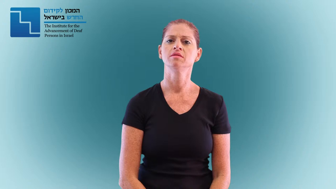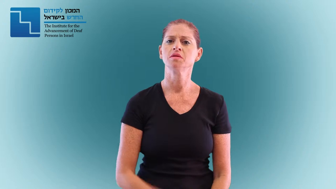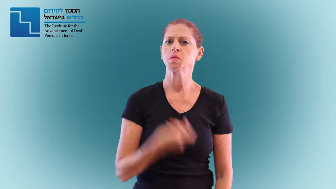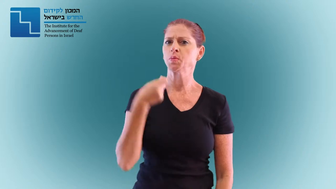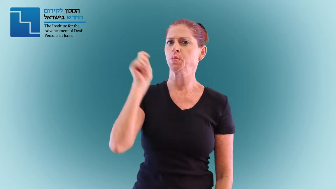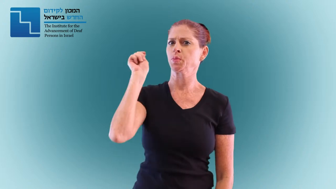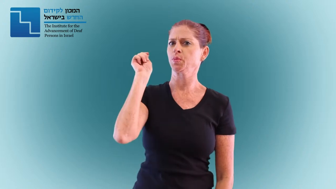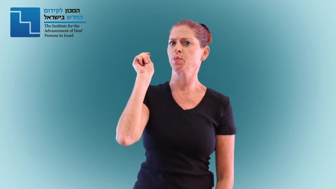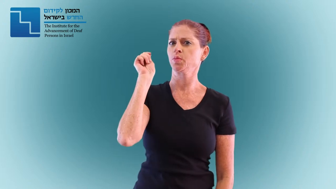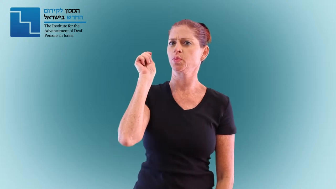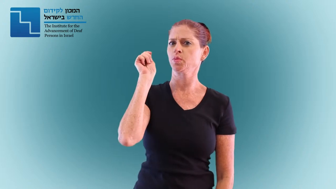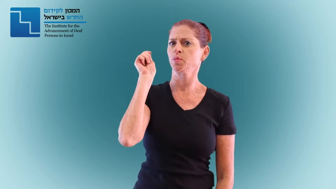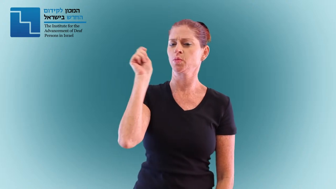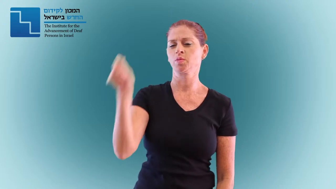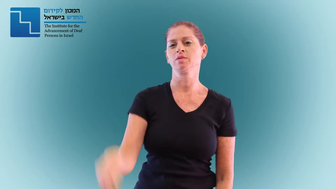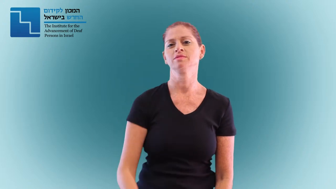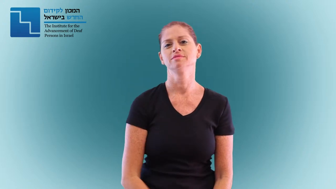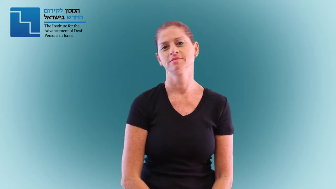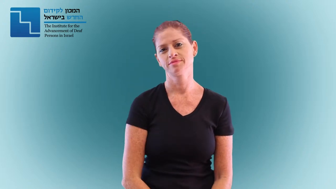יקר (כסף)